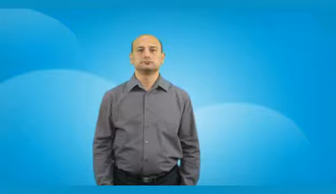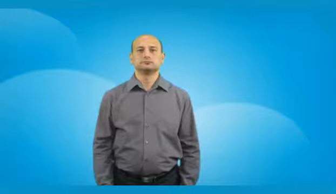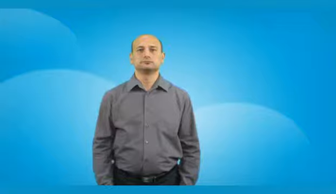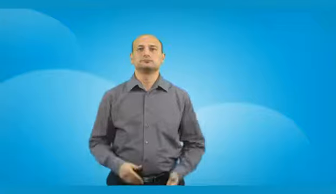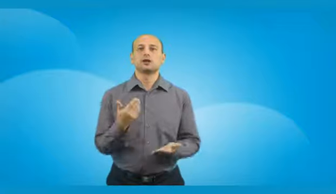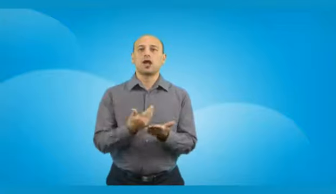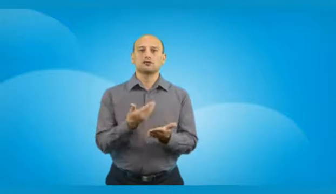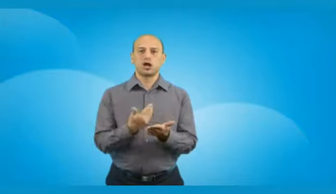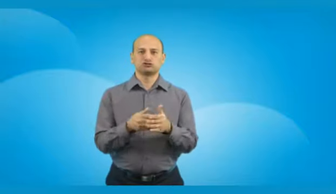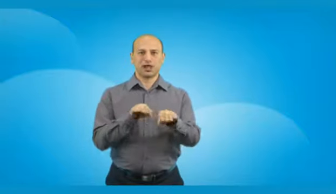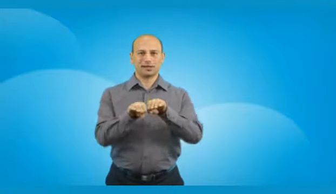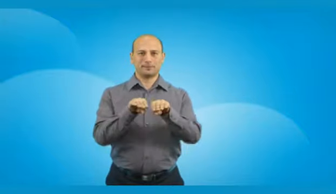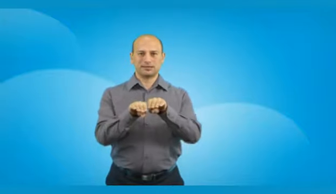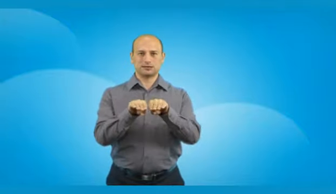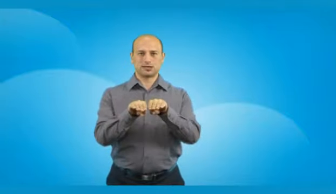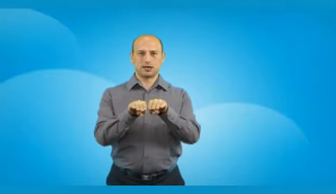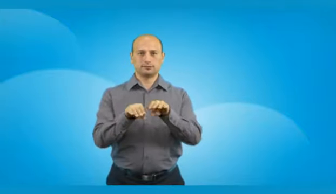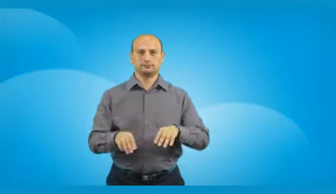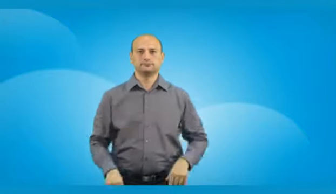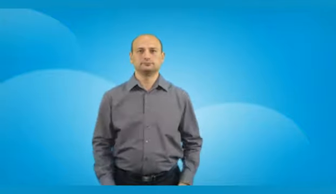Gazdasági miniszter